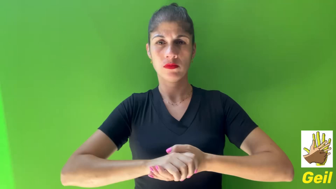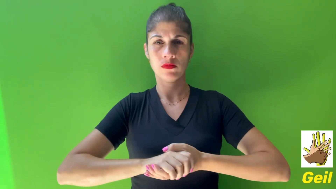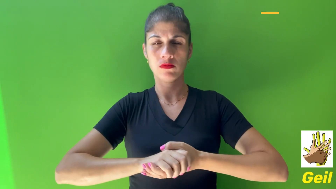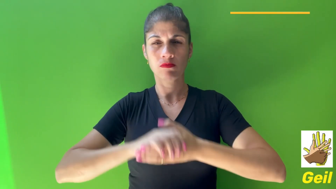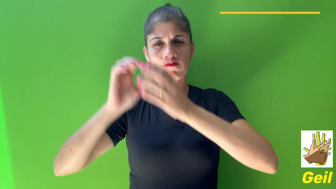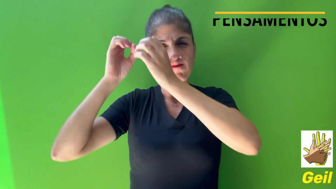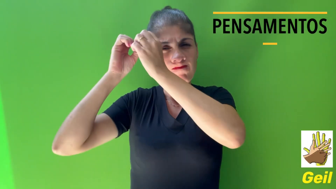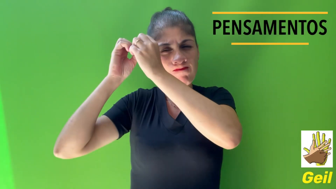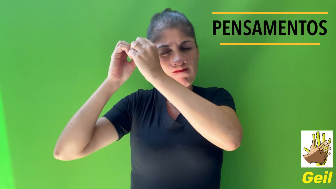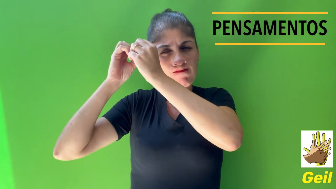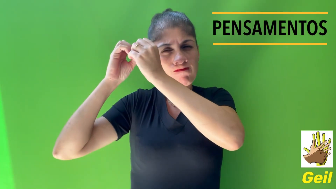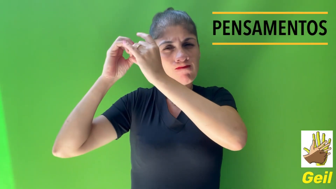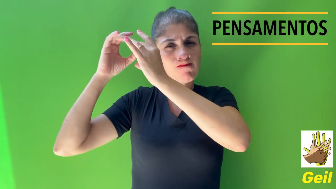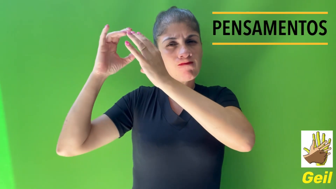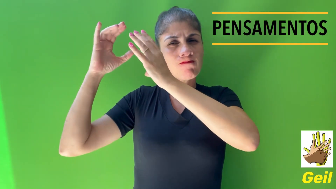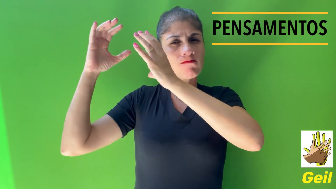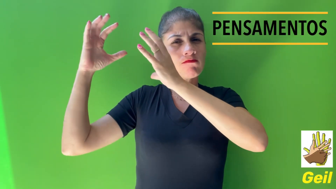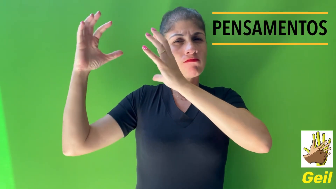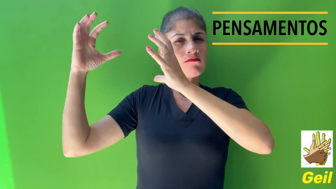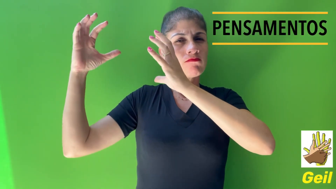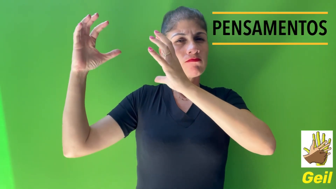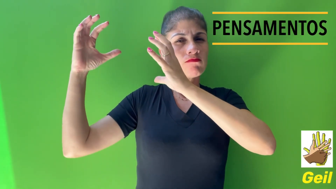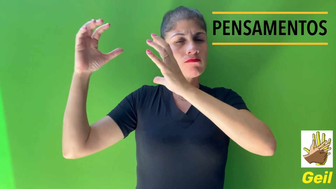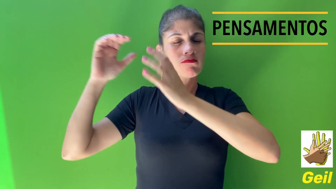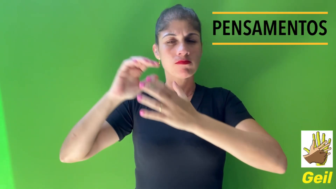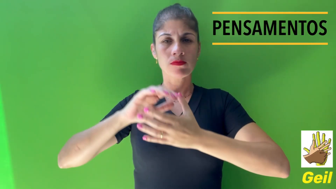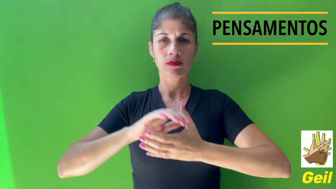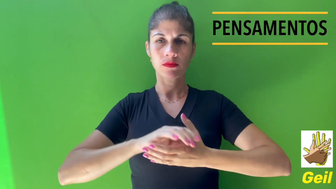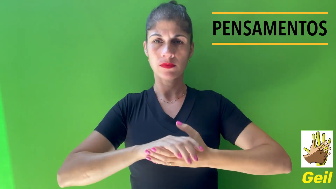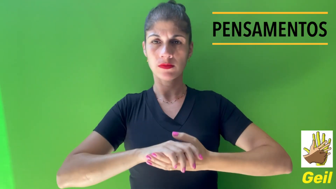Pensamentos